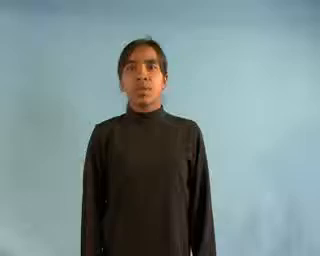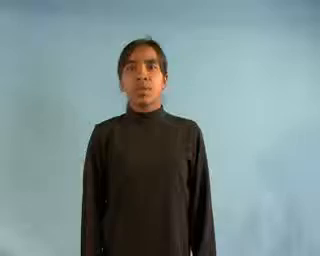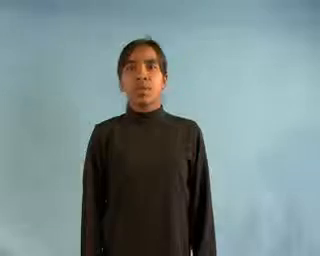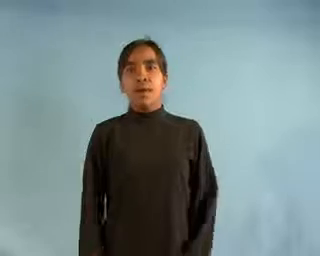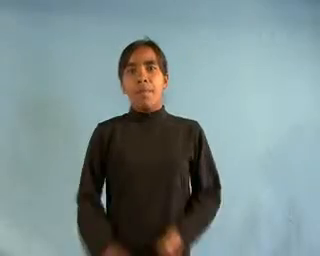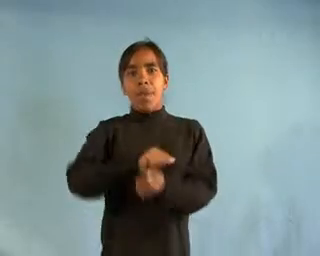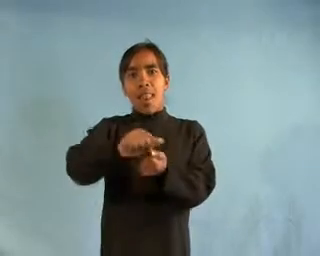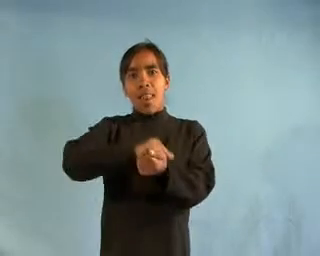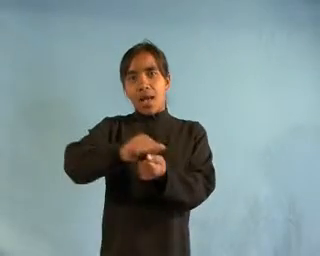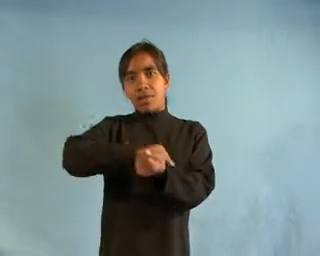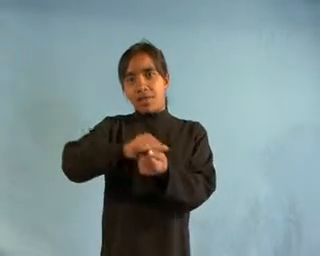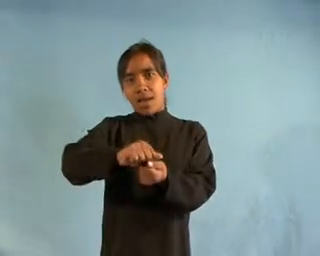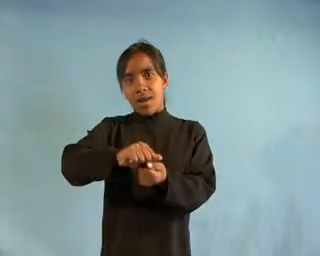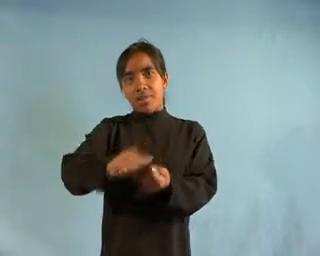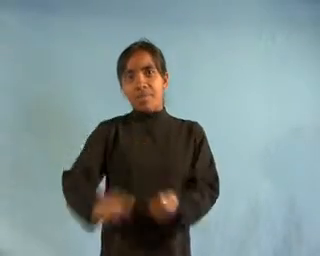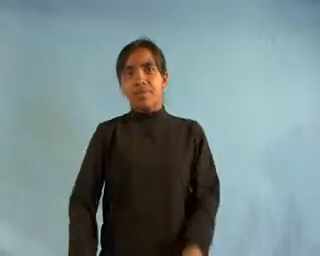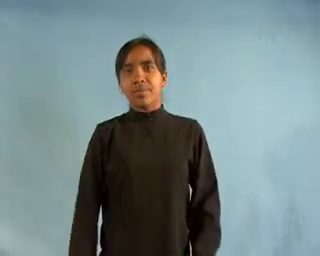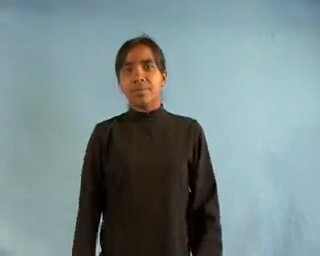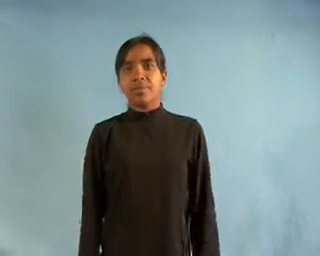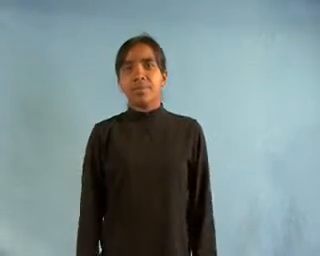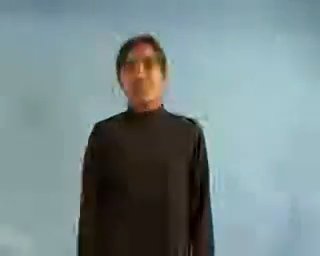manasa